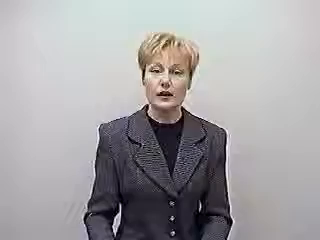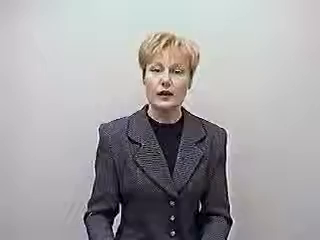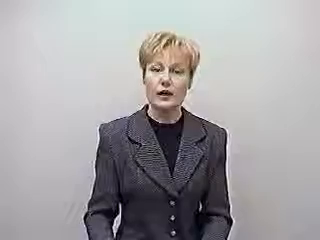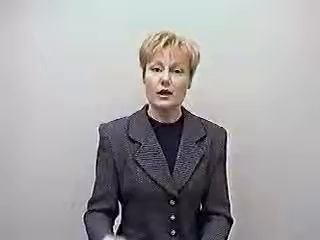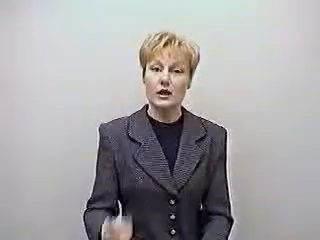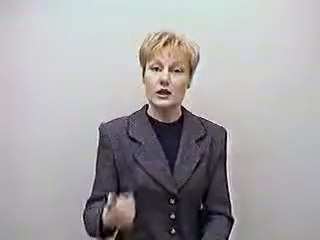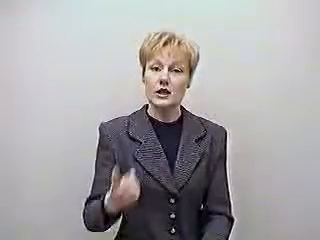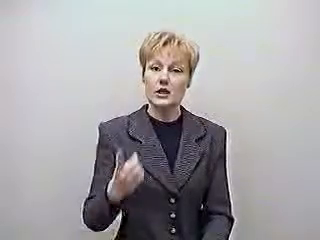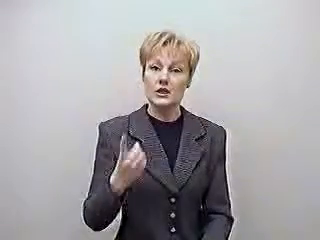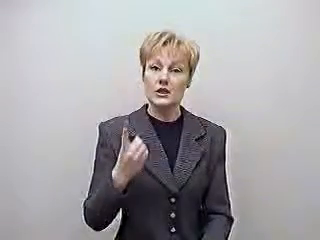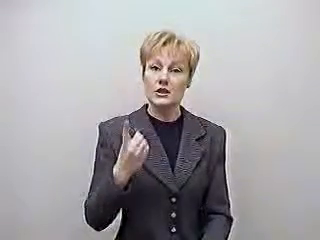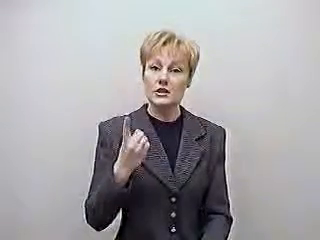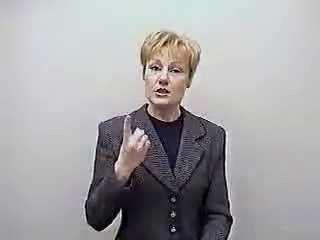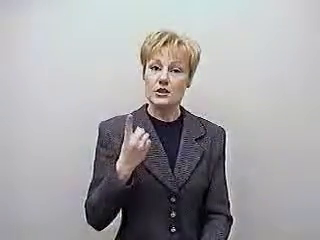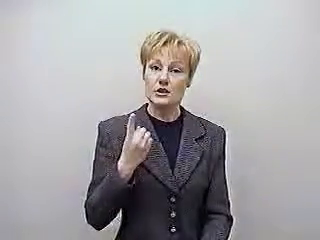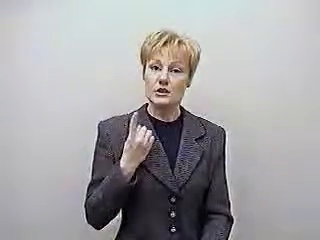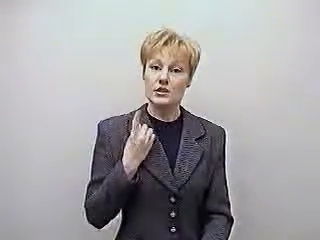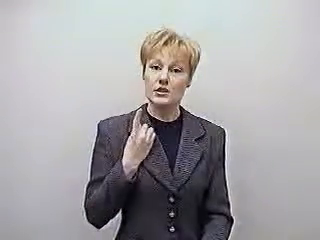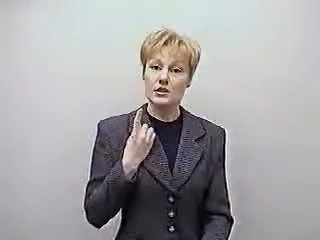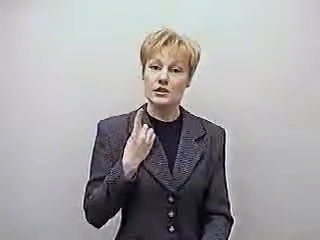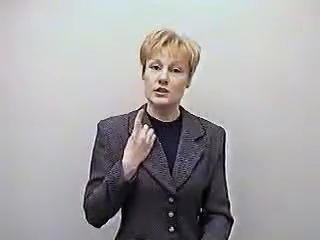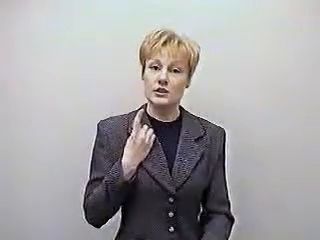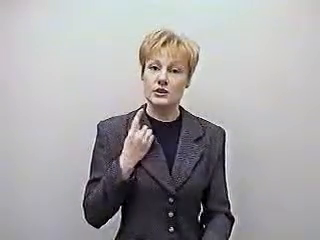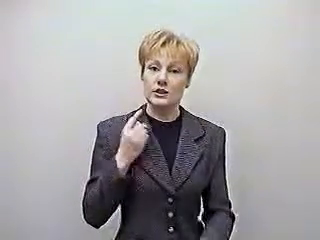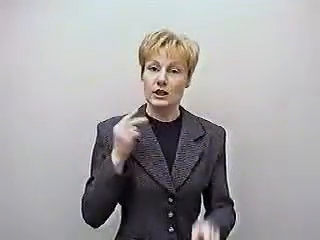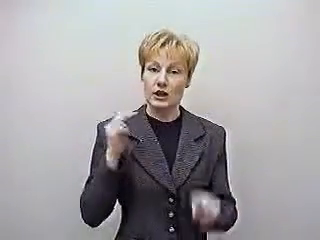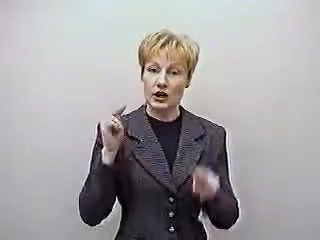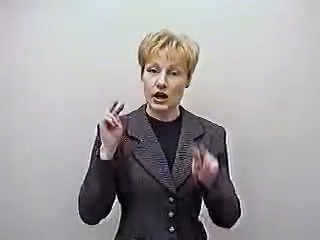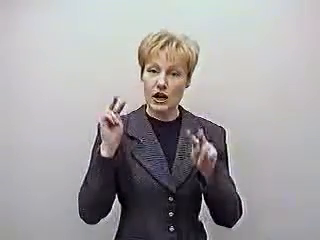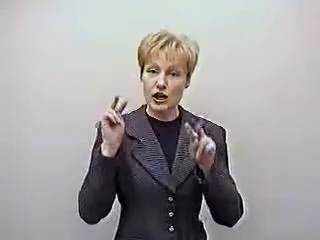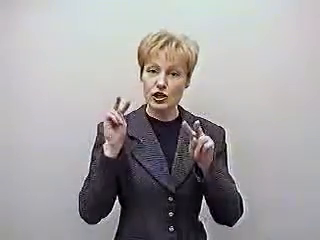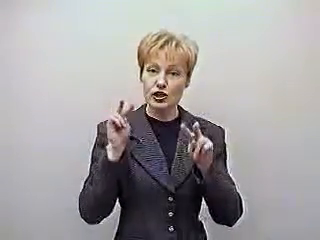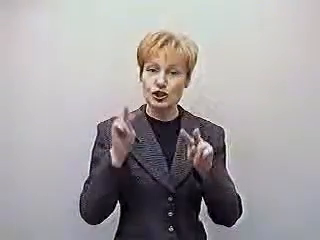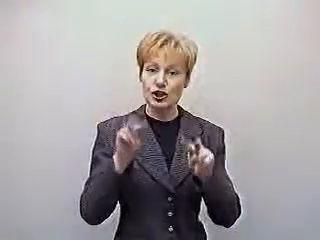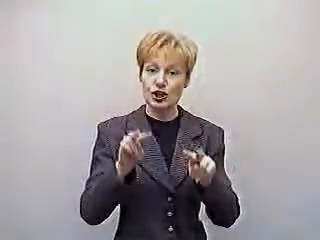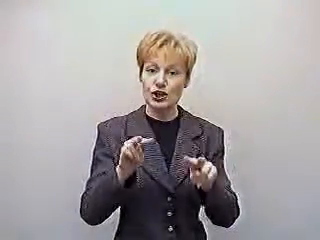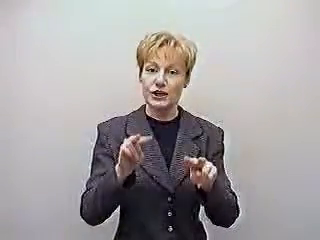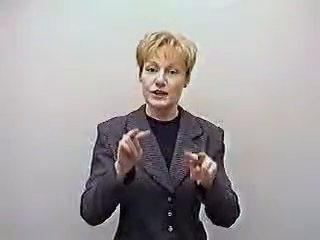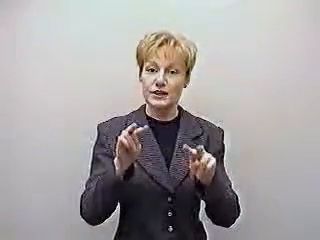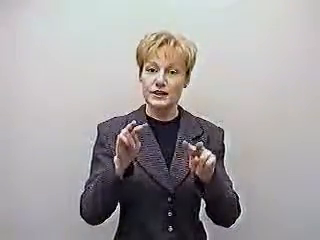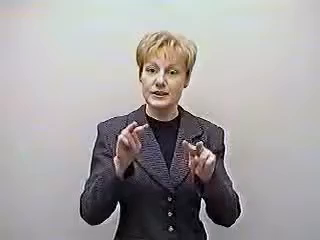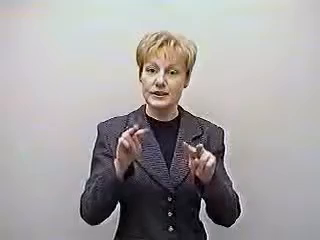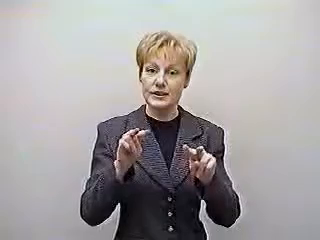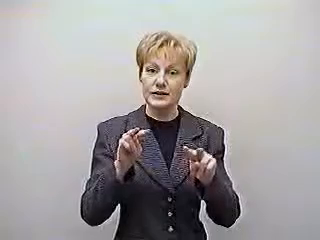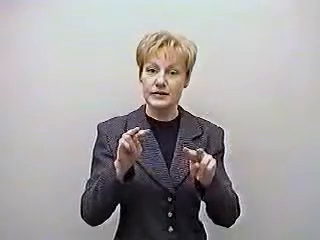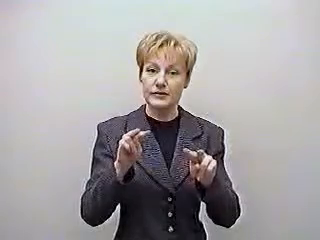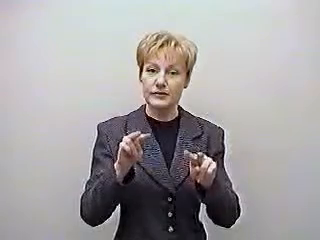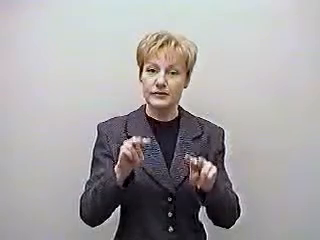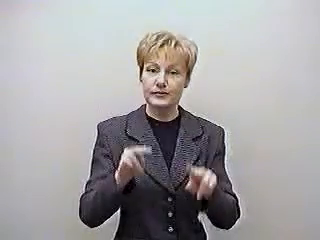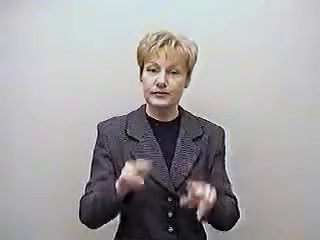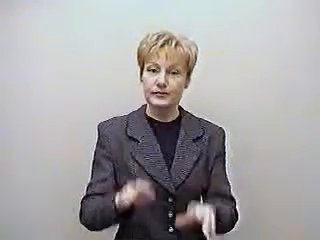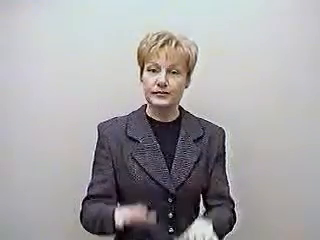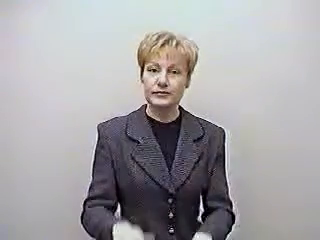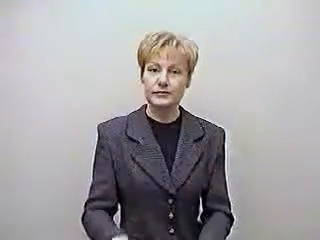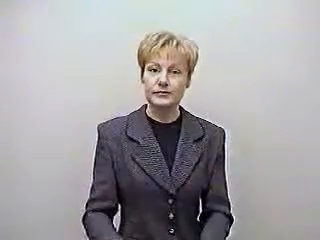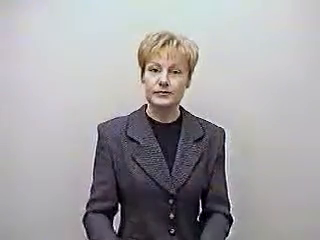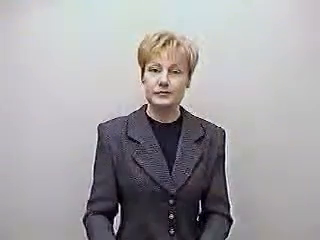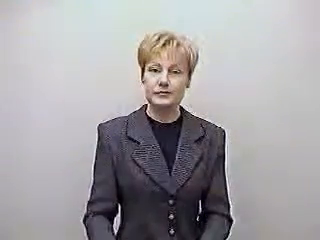сторожить